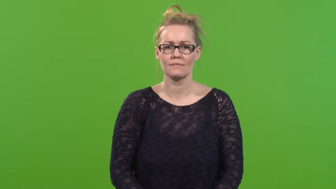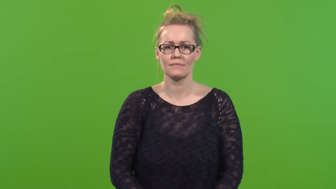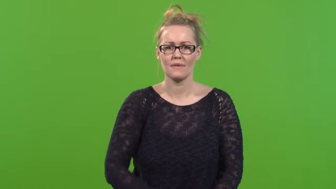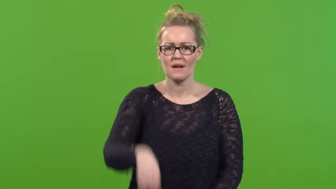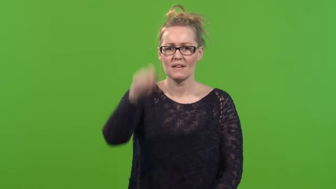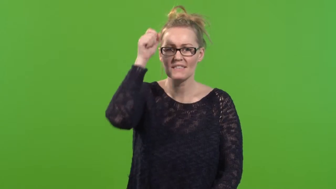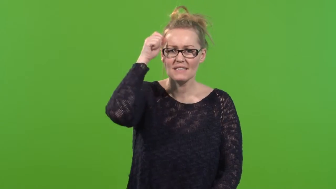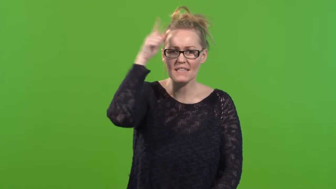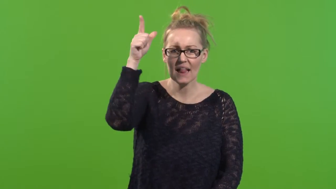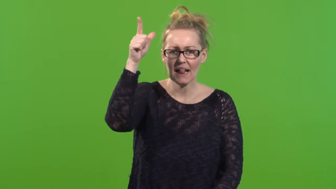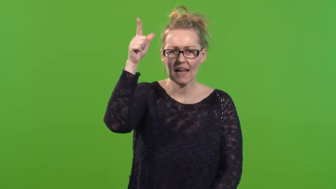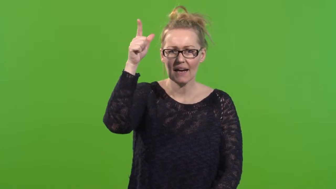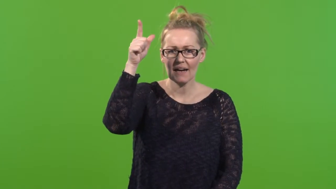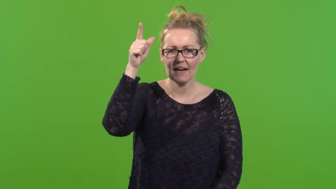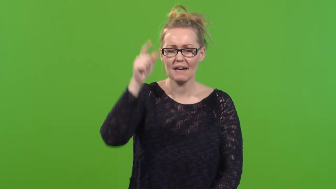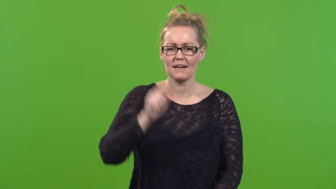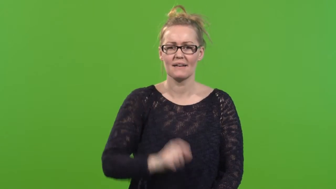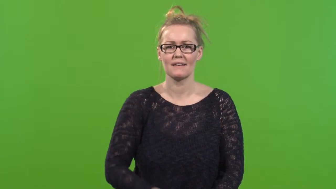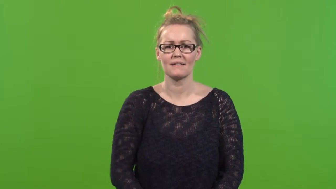Snilli